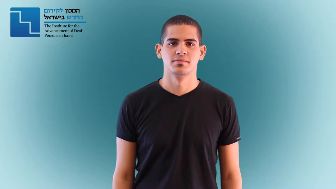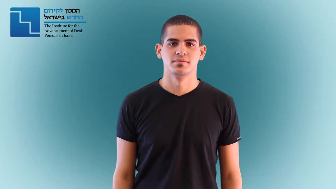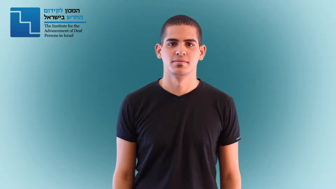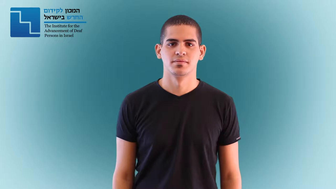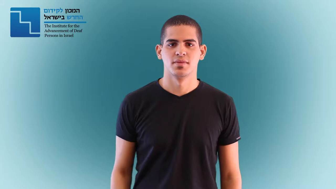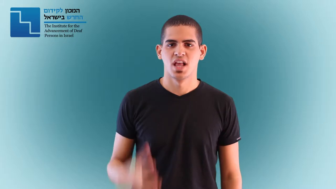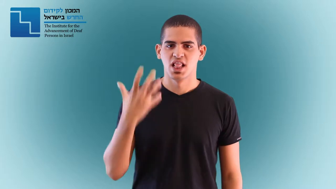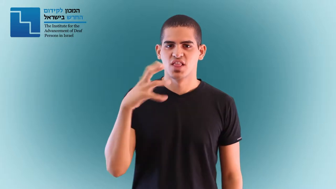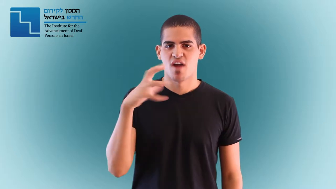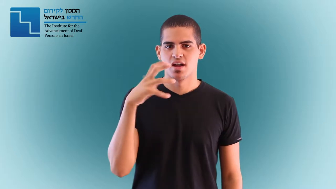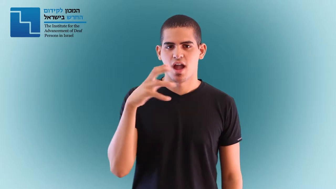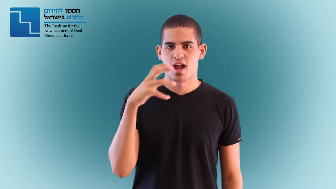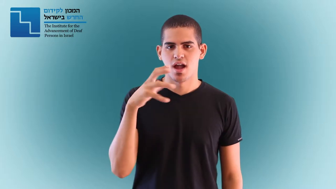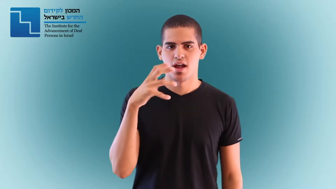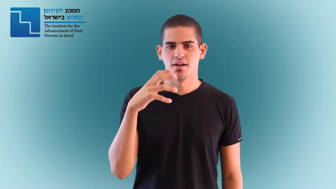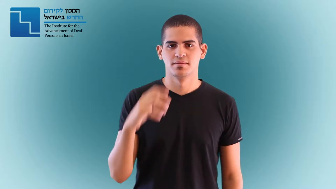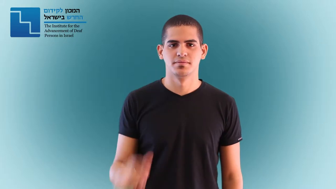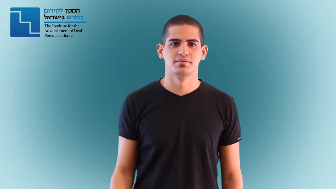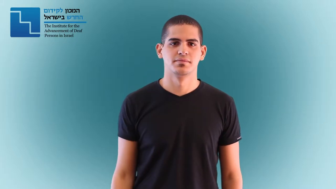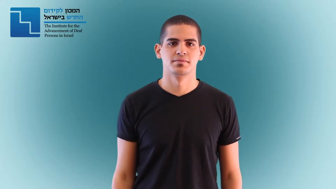טבריה